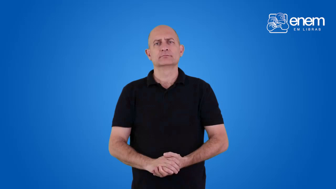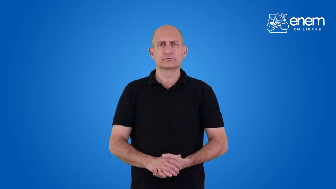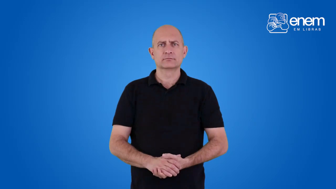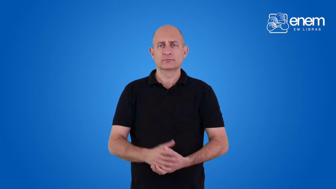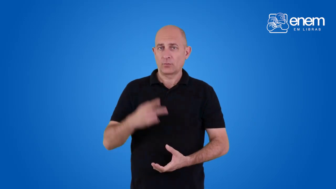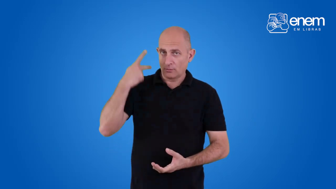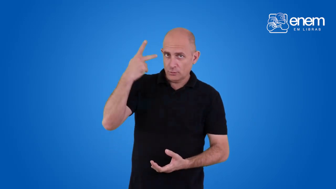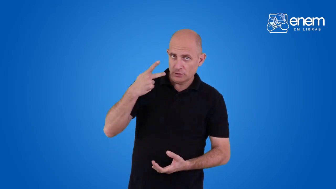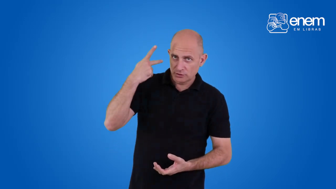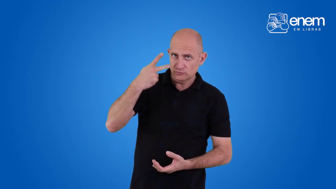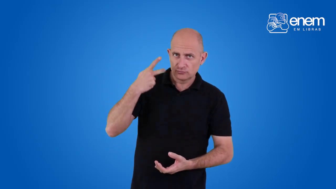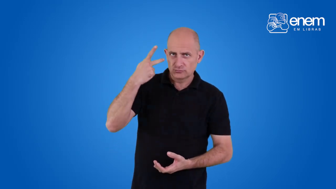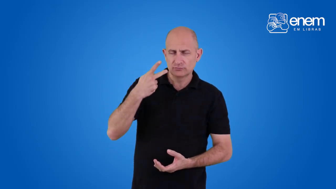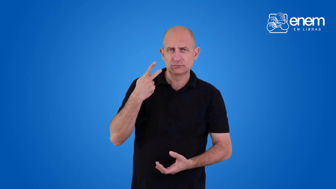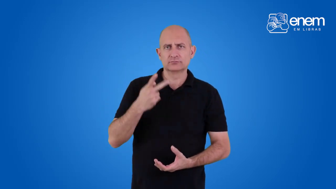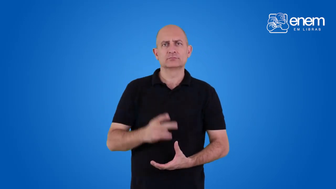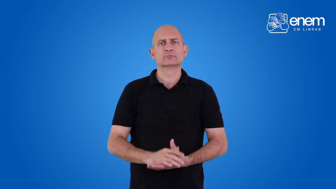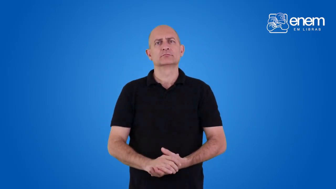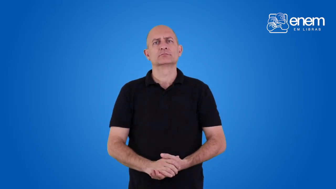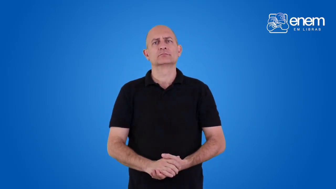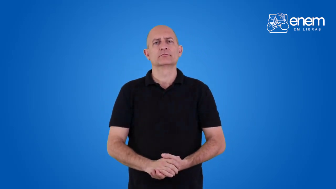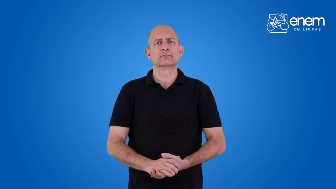Política